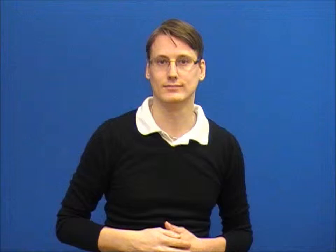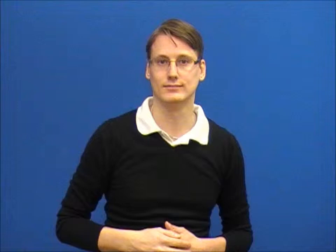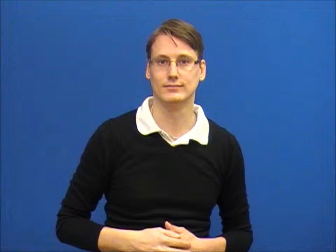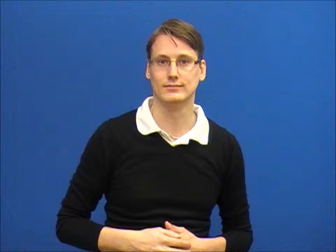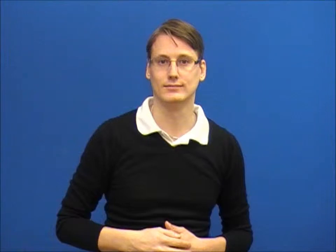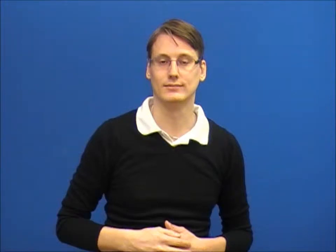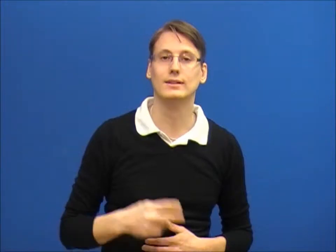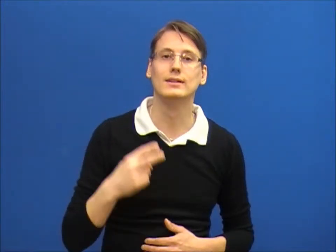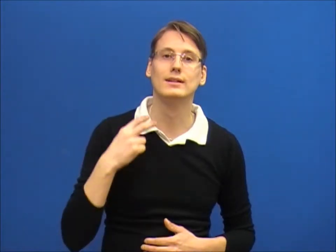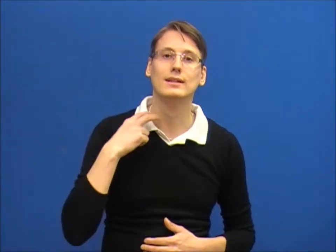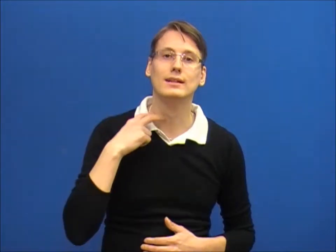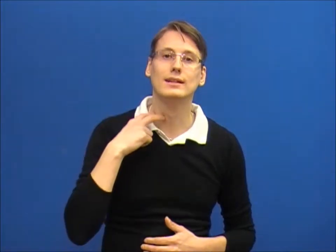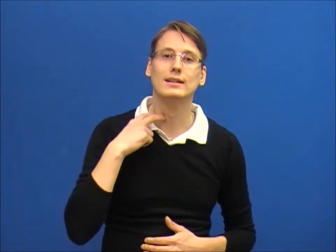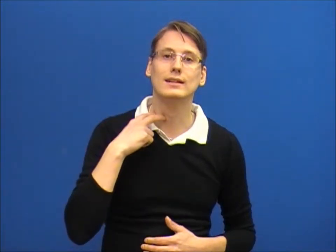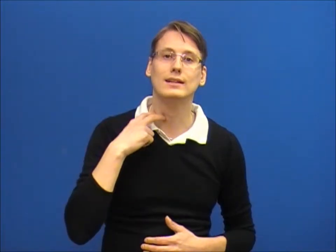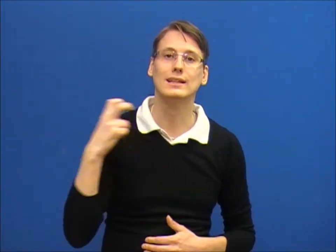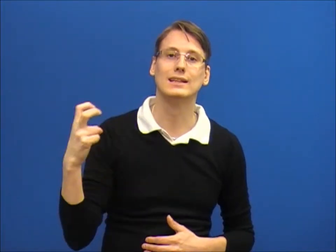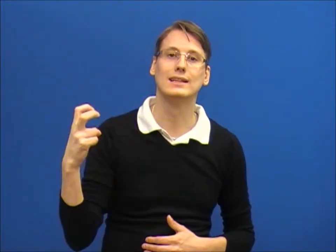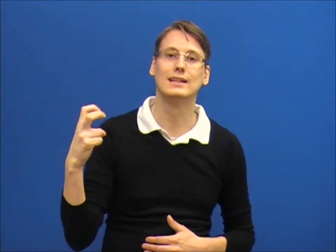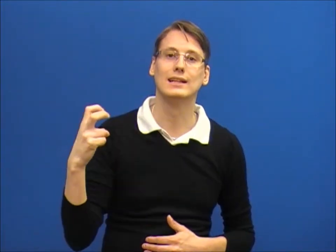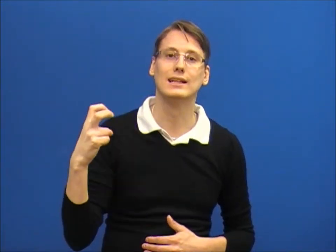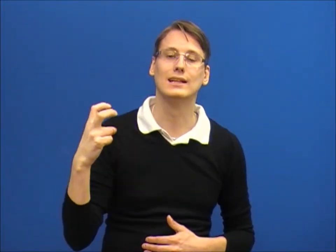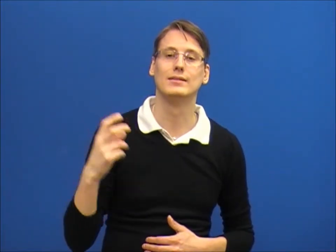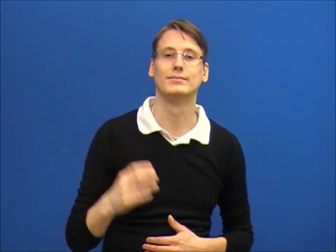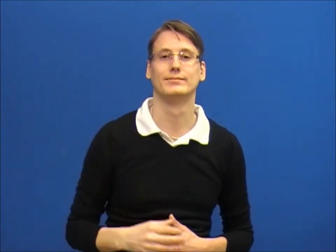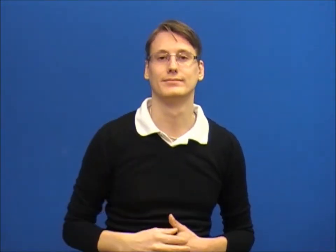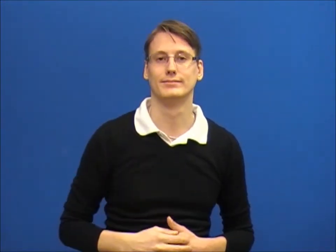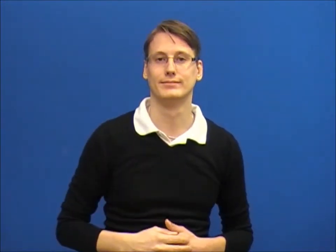GREKLAND